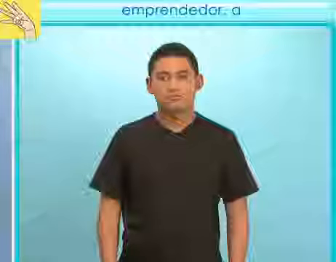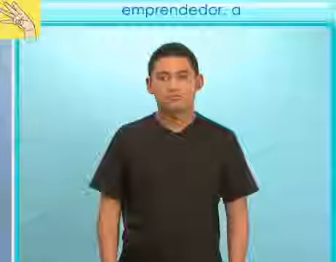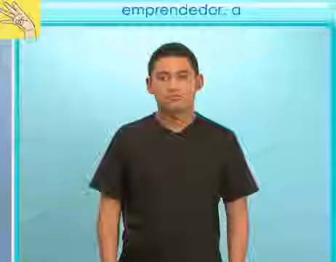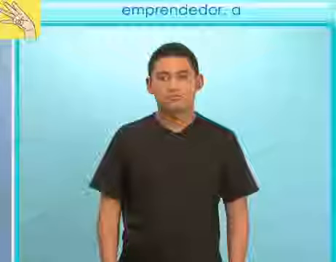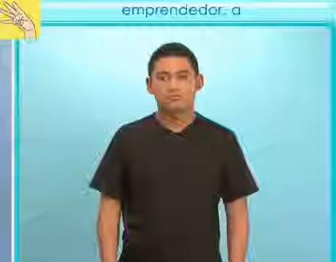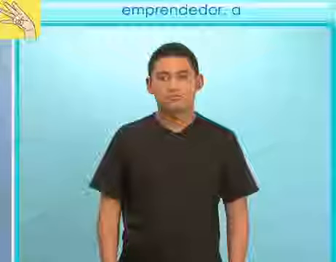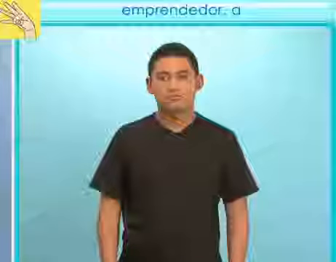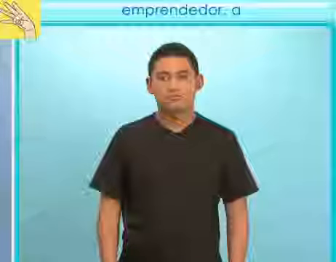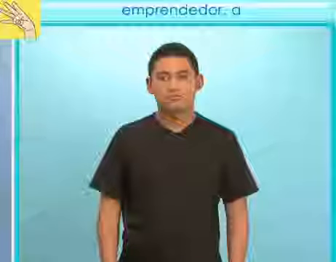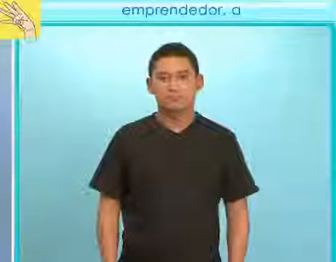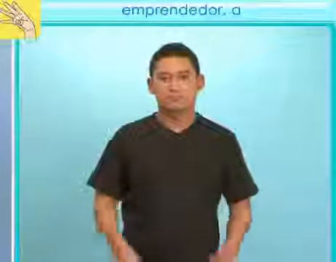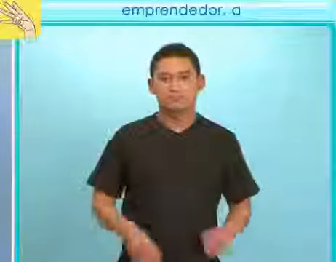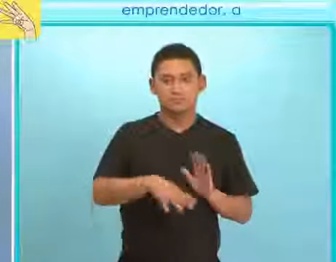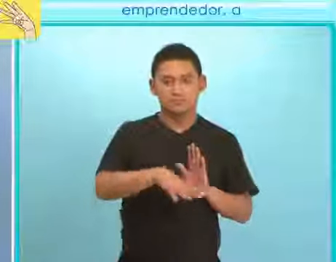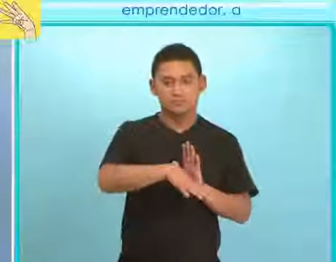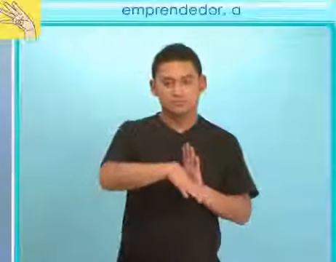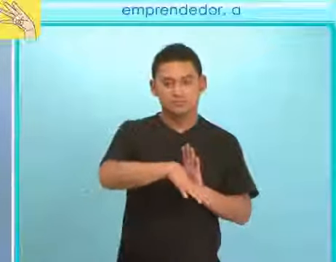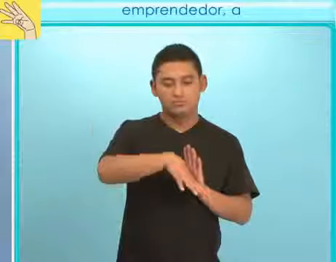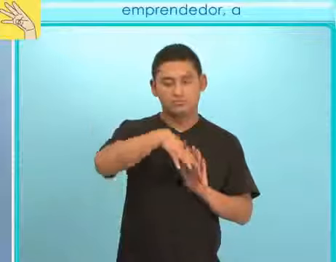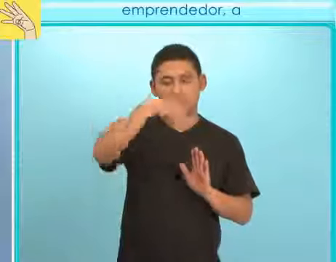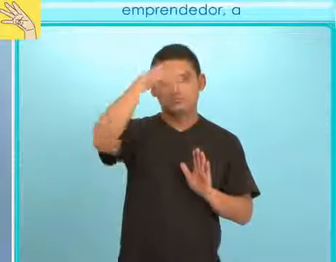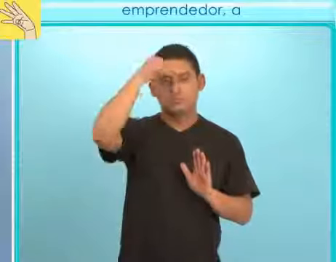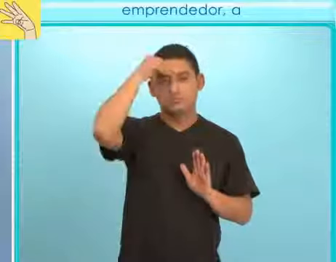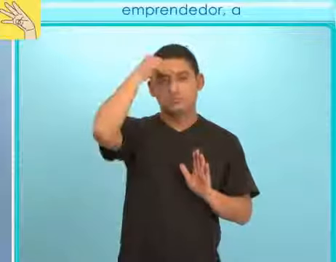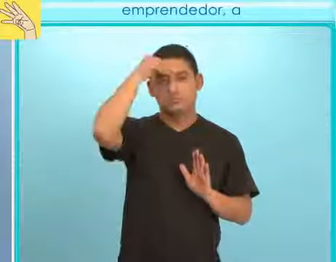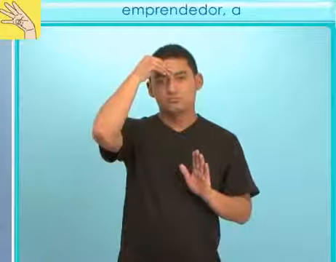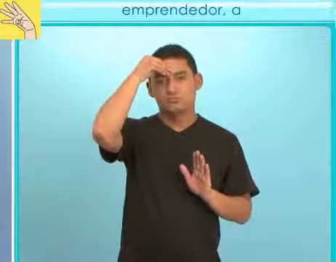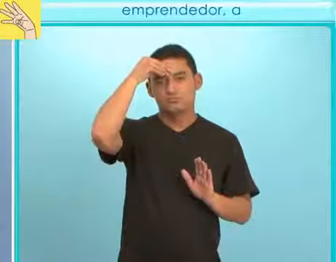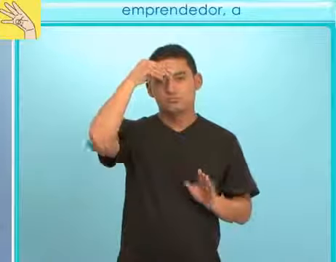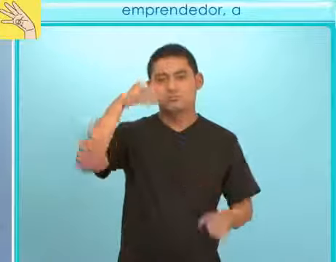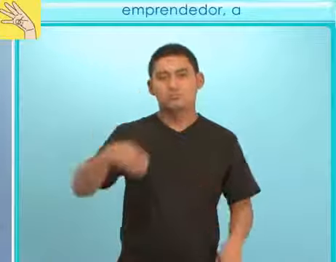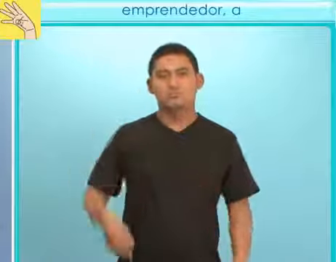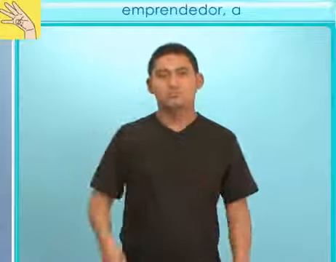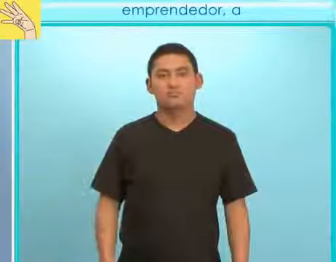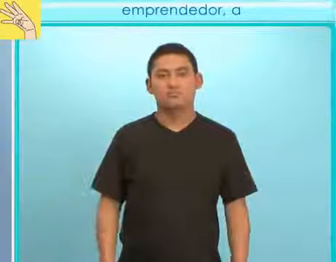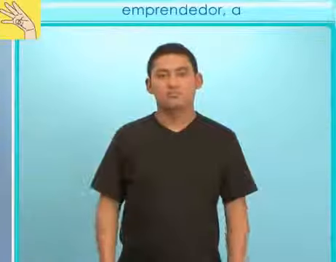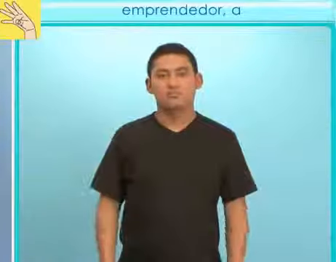EMPRENDEDORA